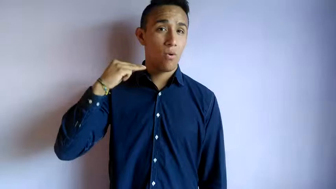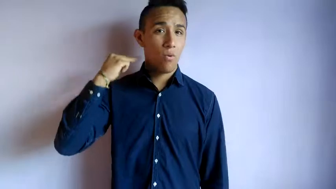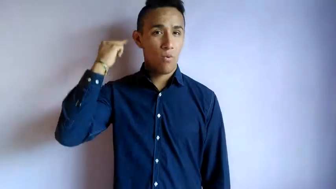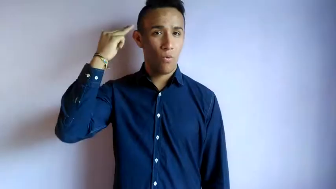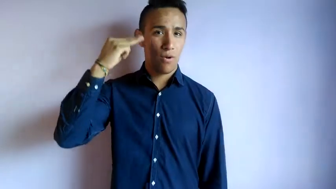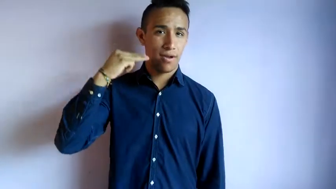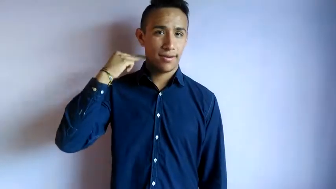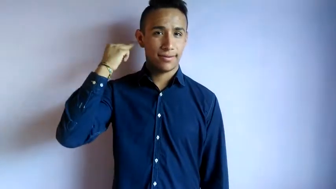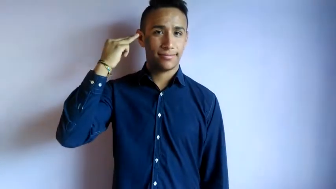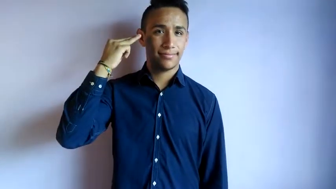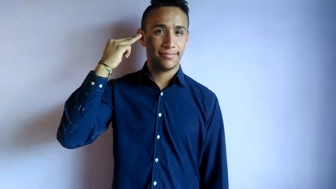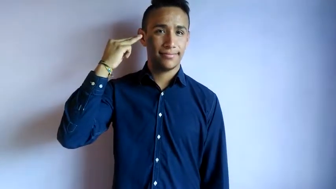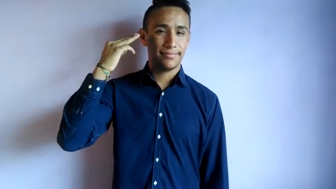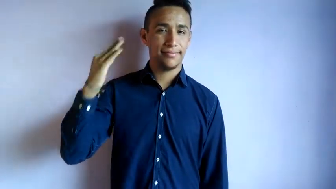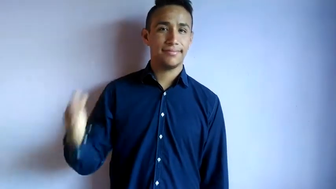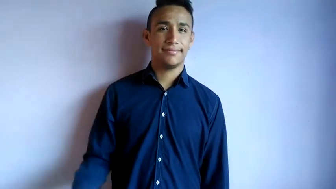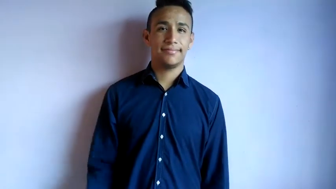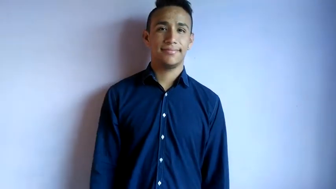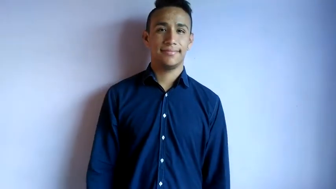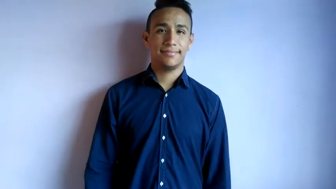marzo